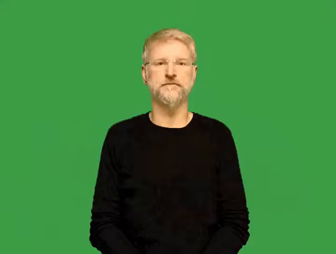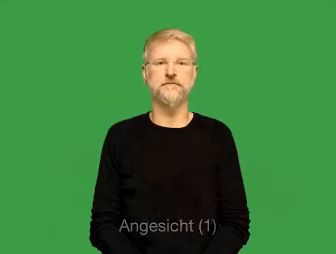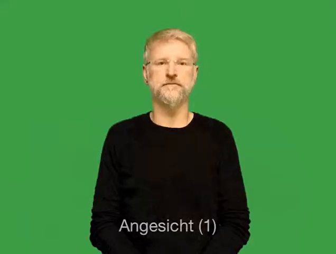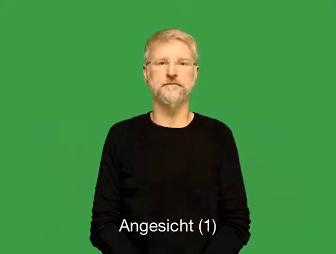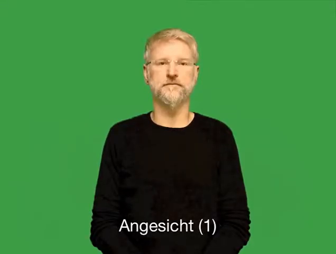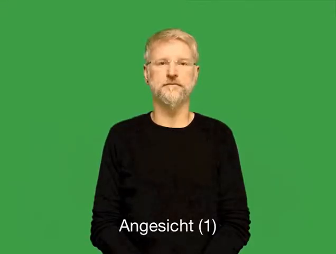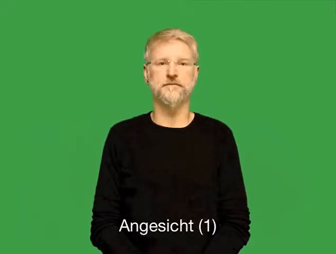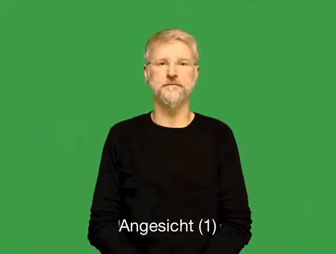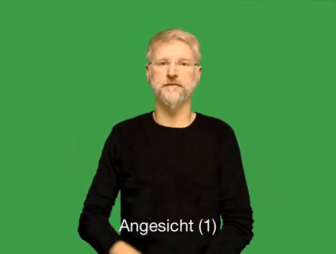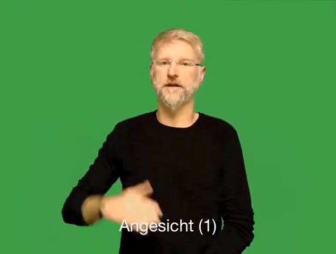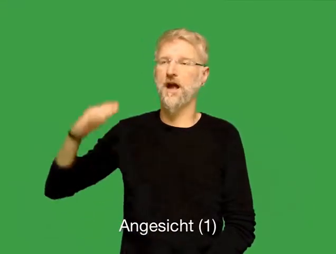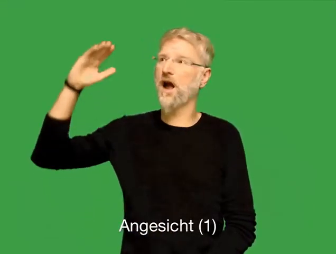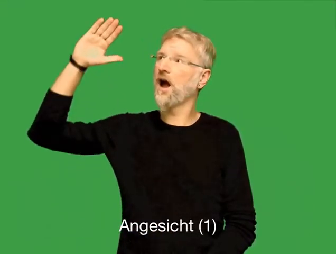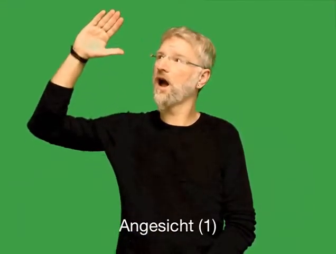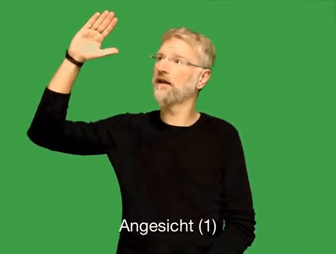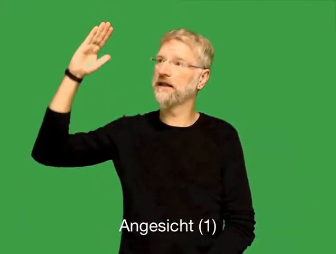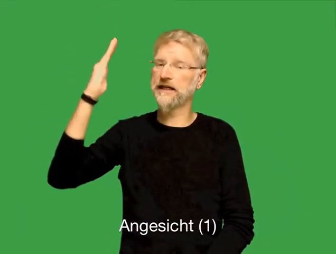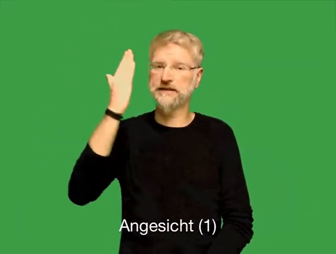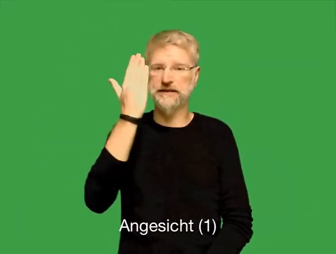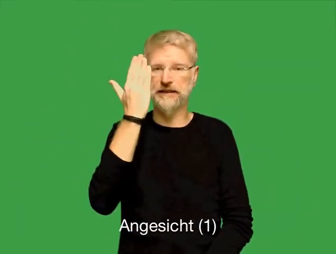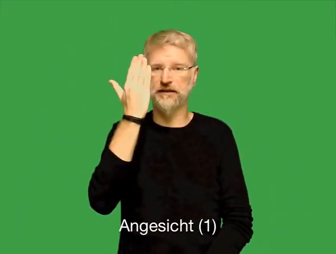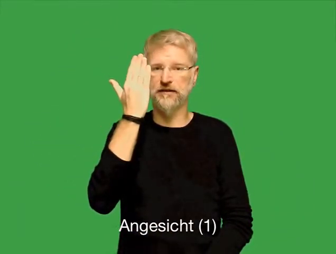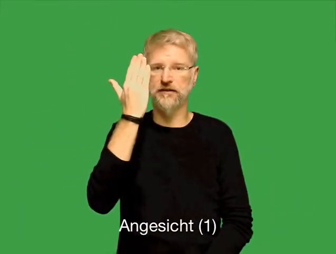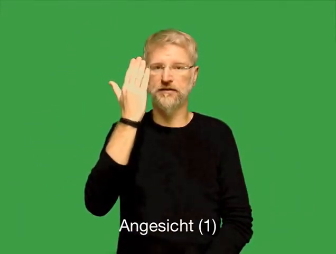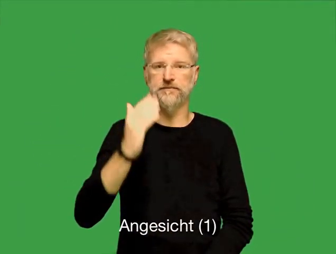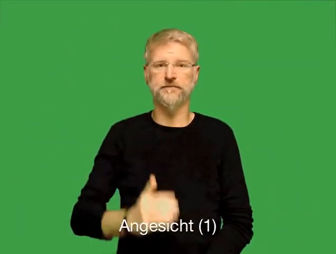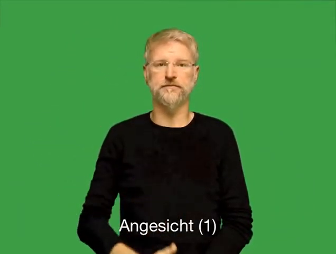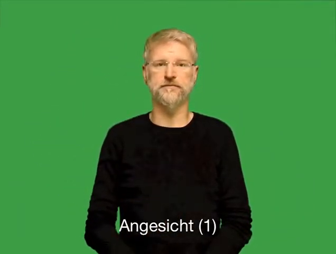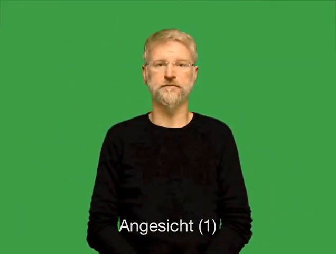Angesicht